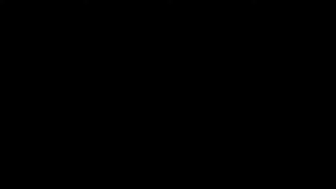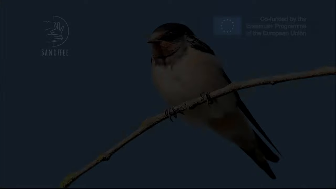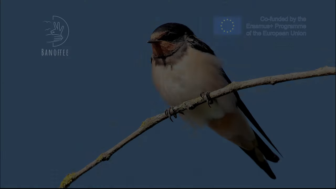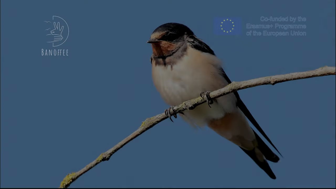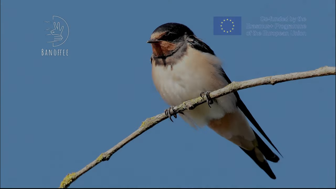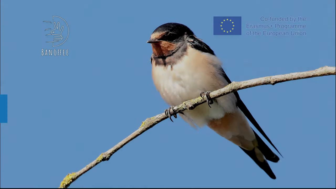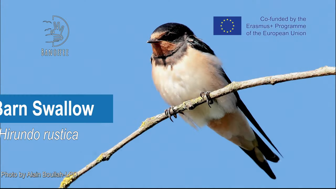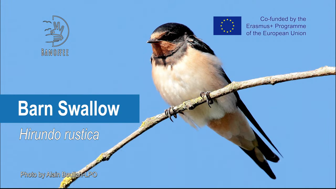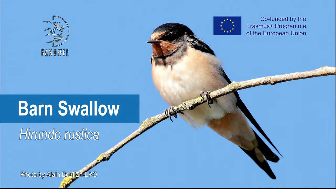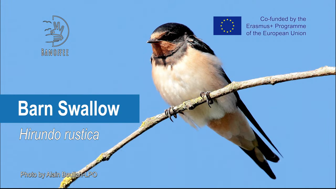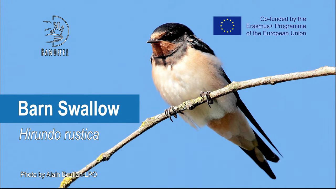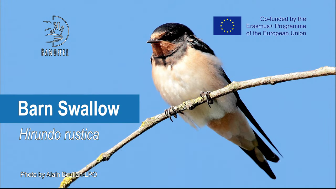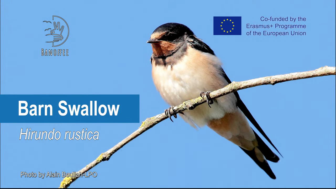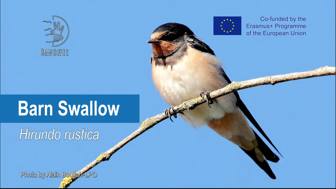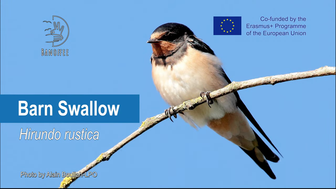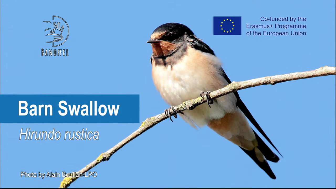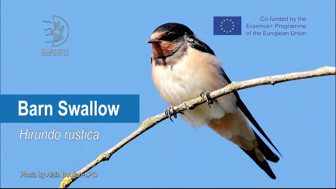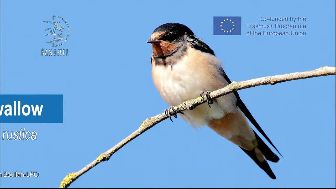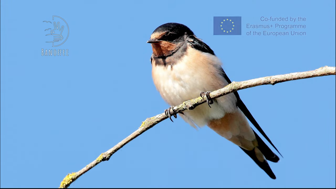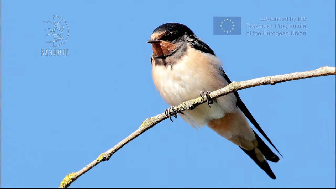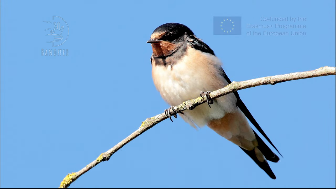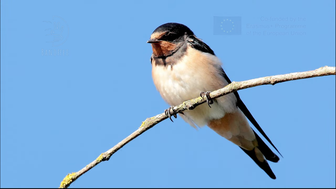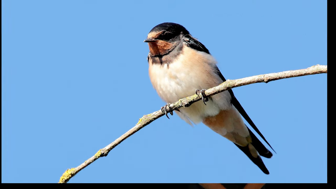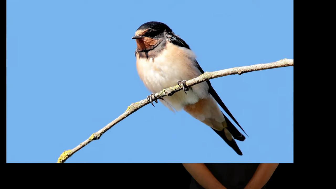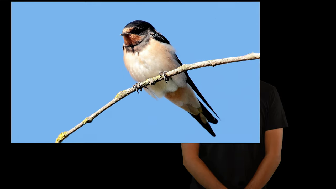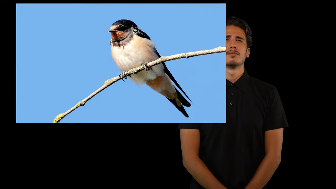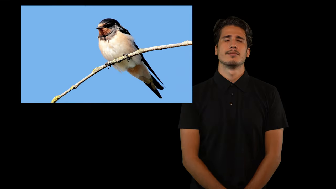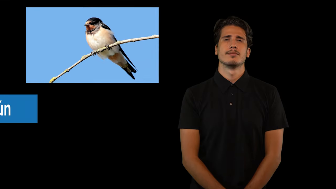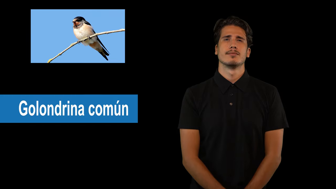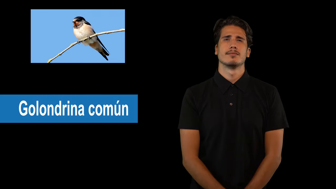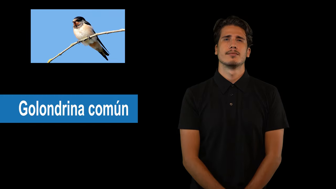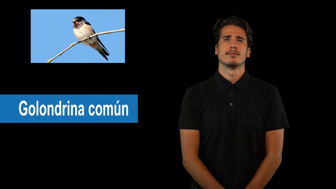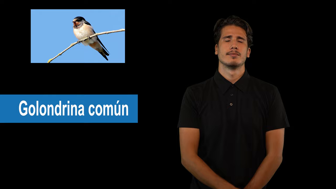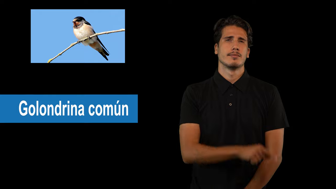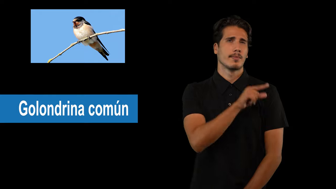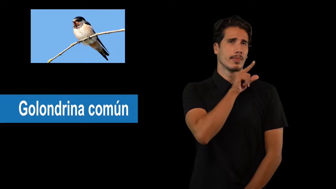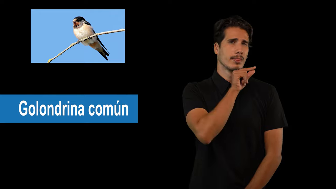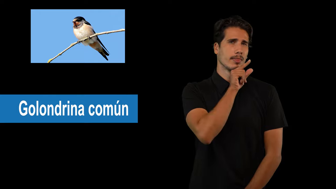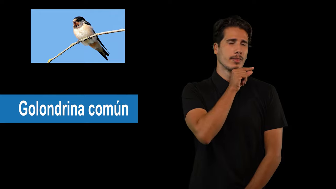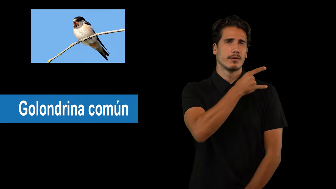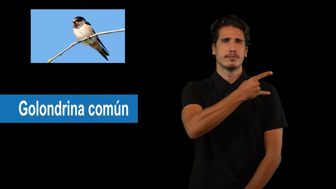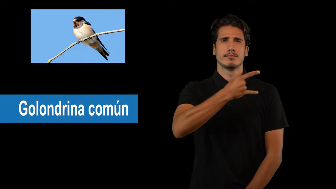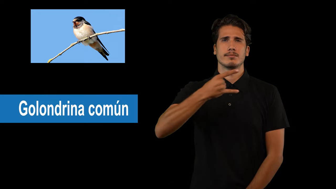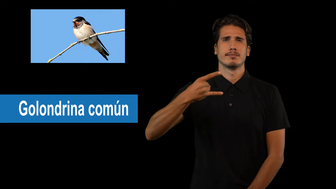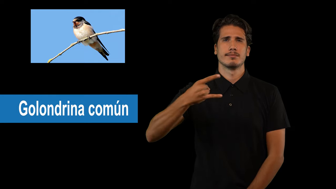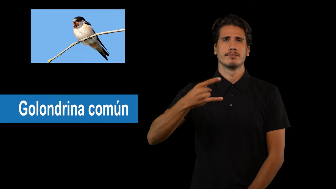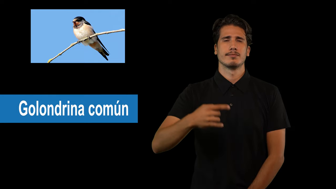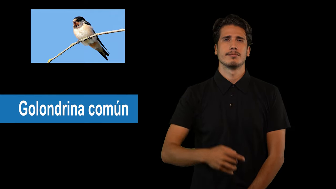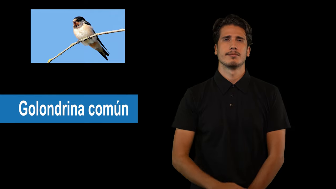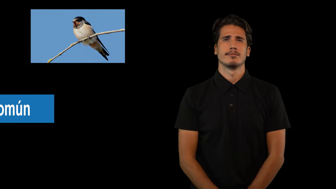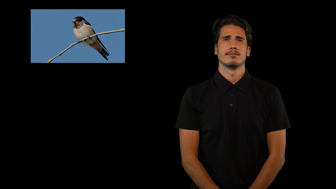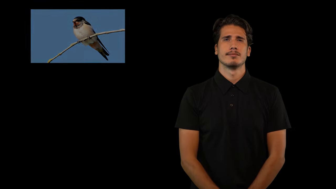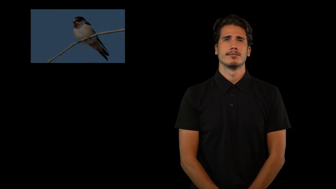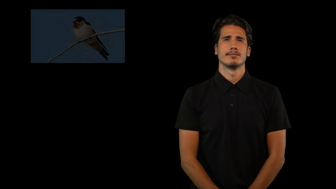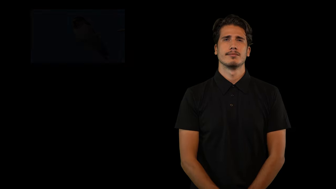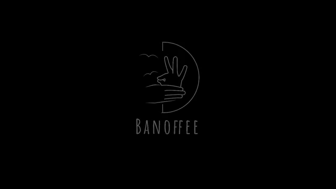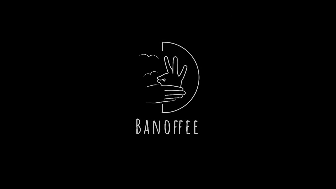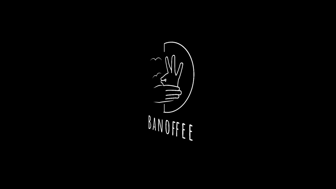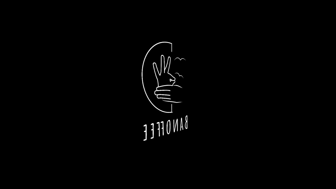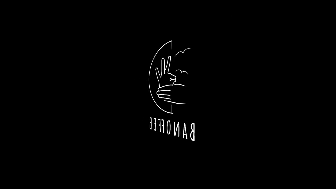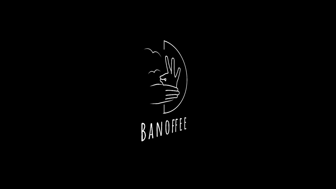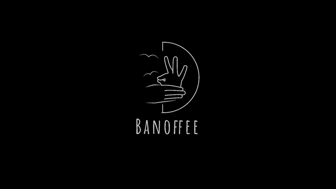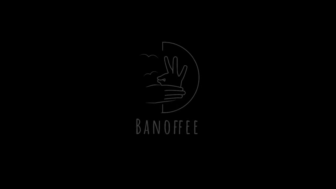Golondrina común